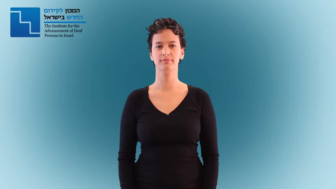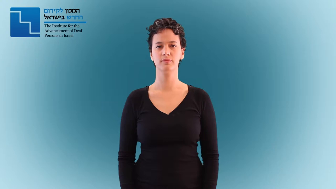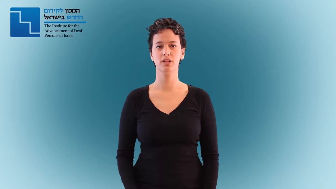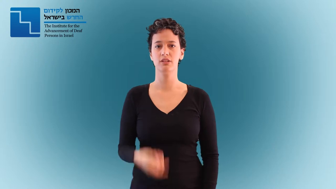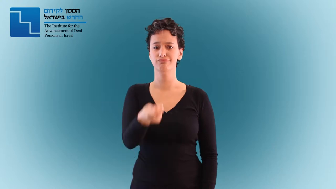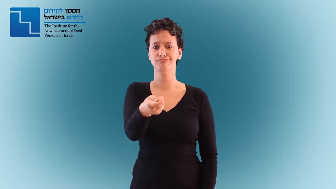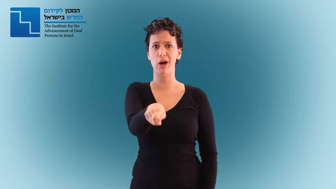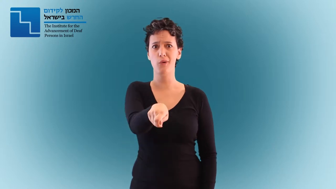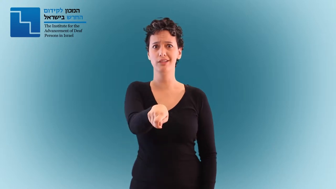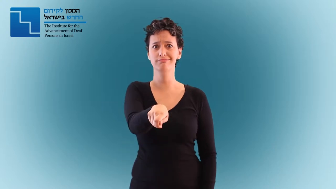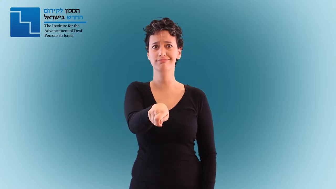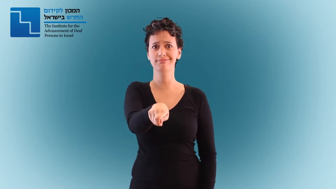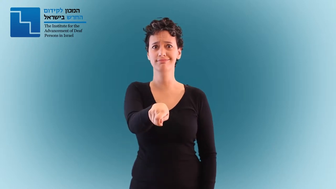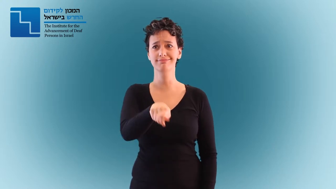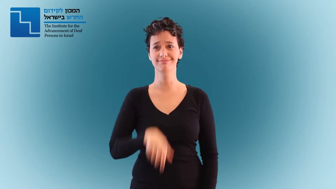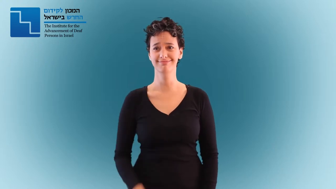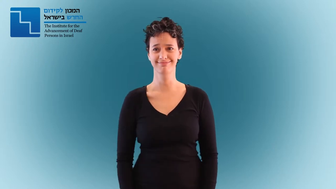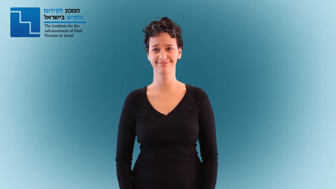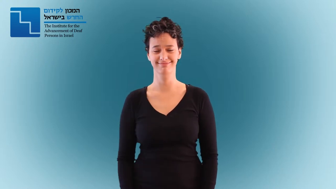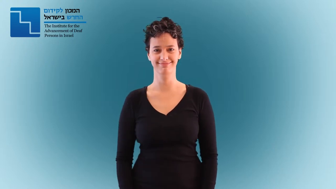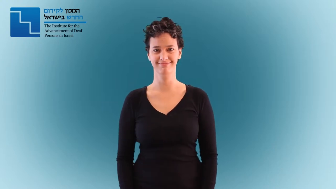נעול